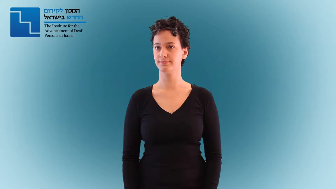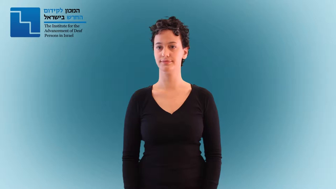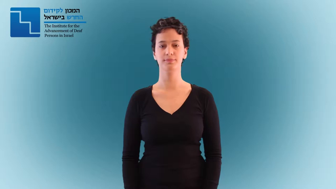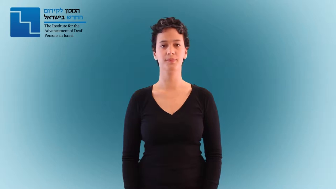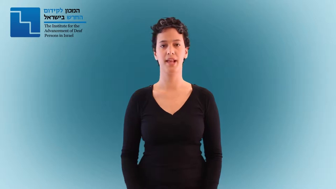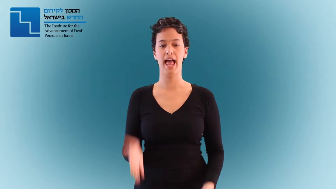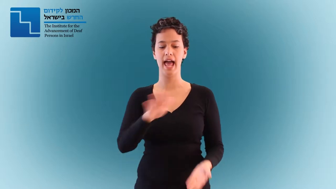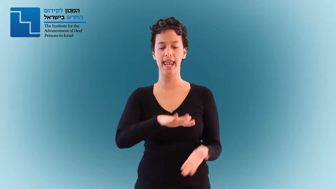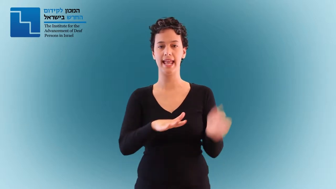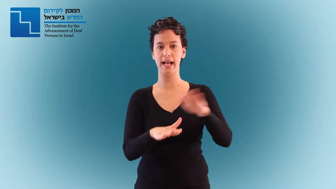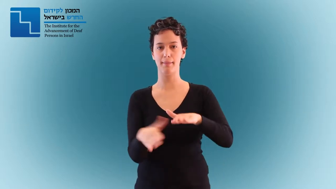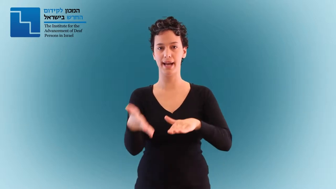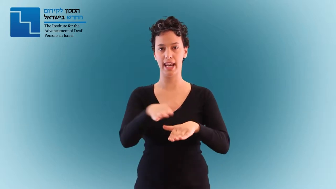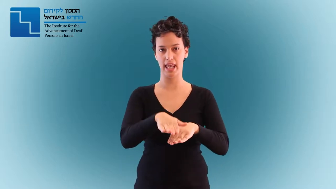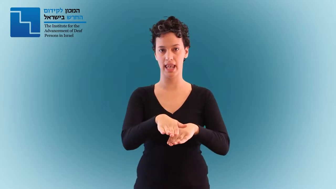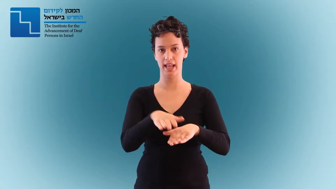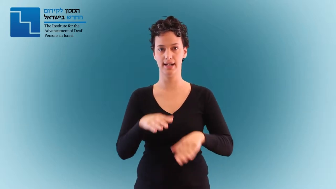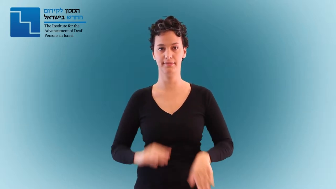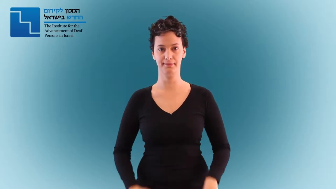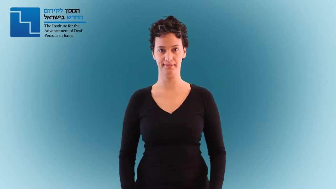לקפל